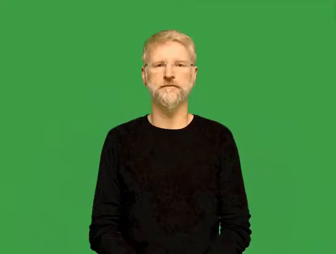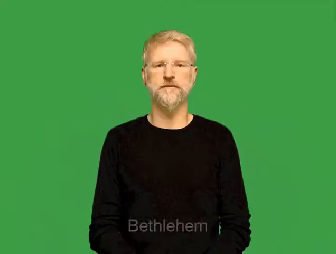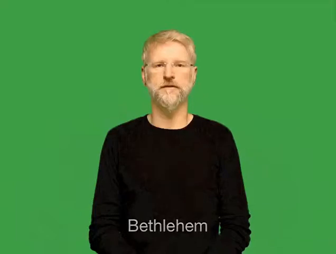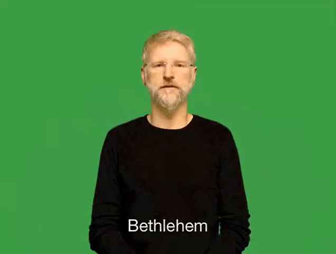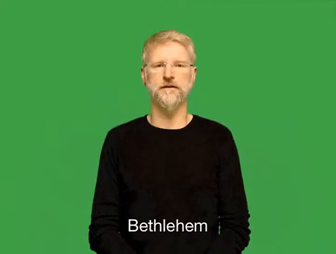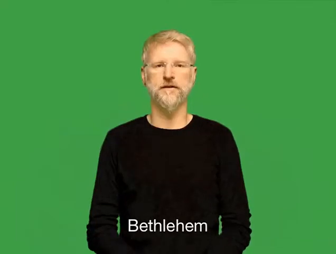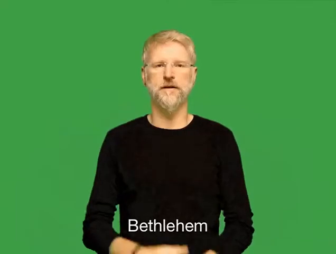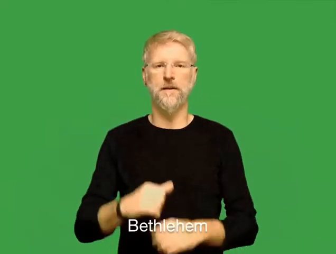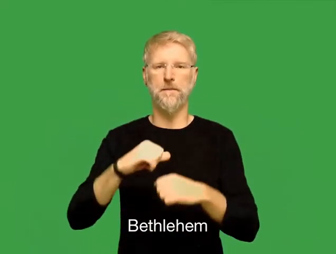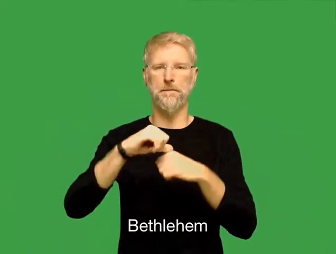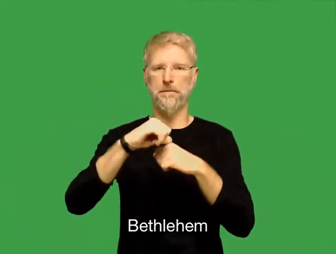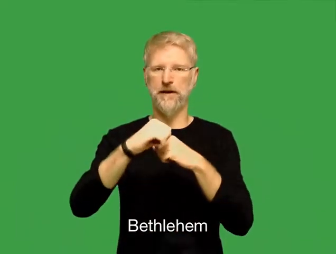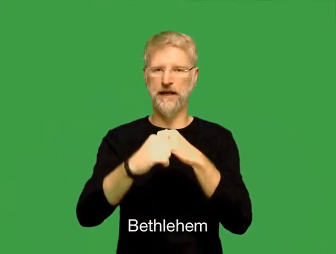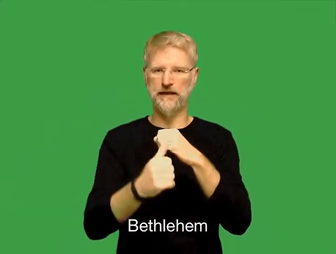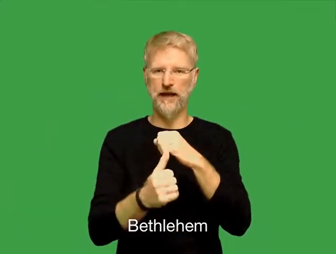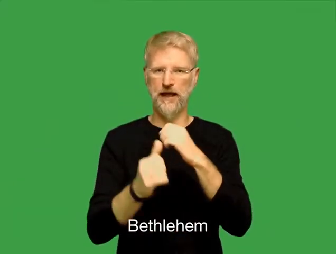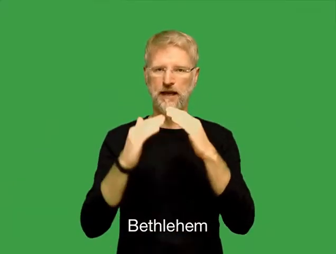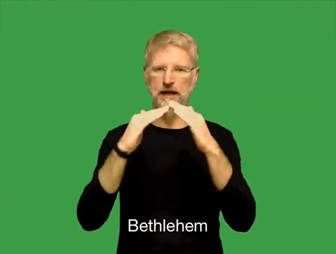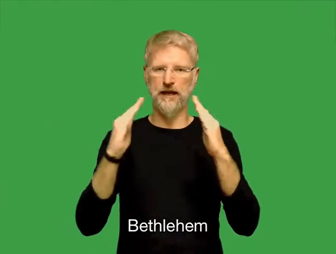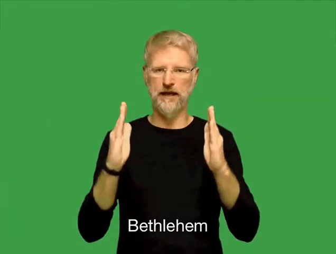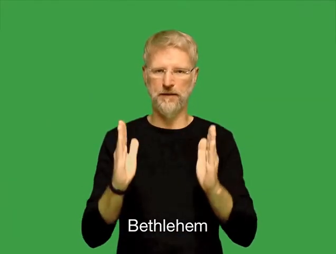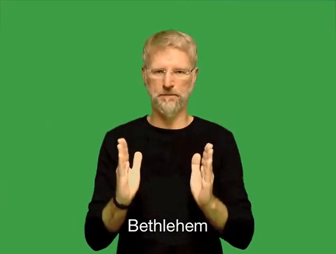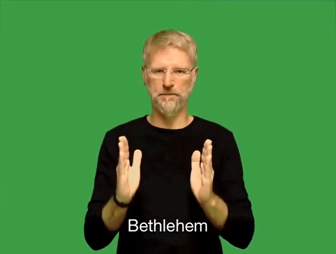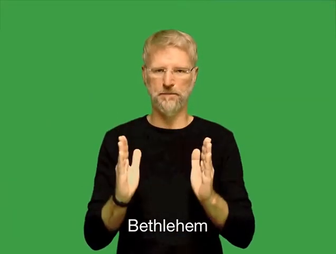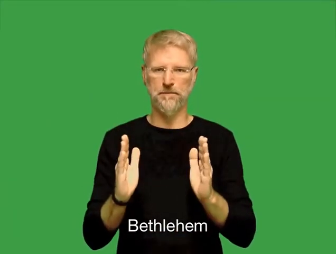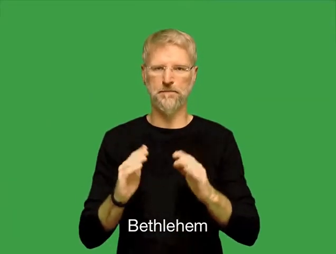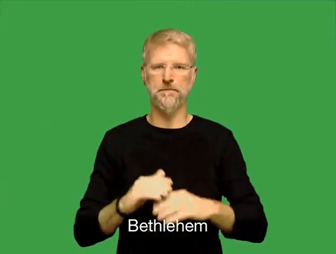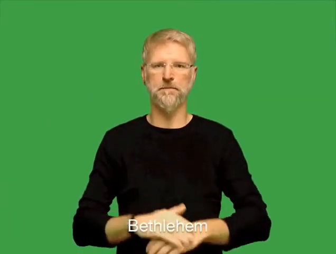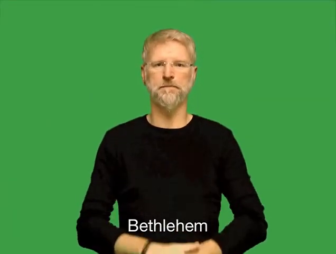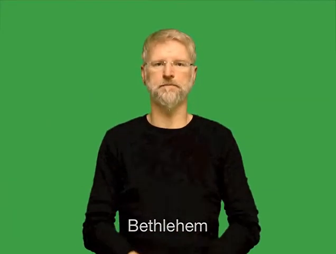Bethlehem